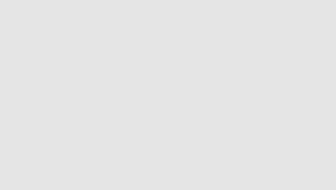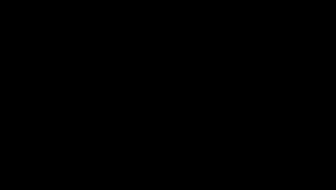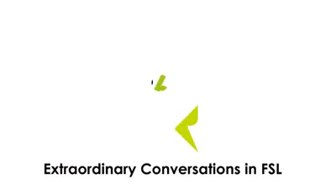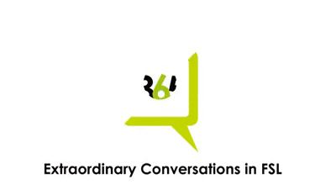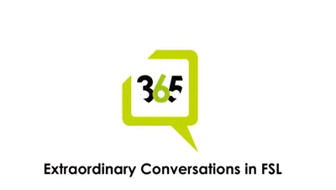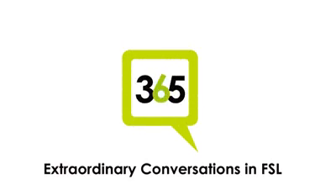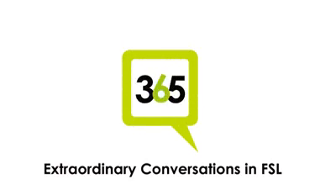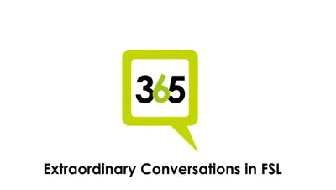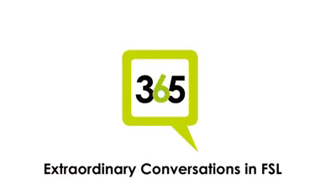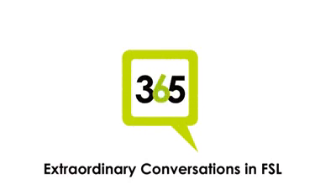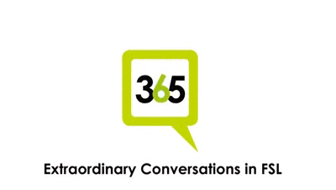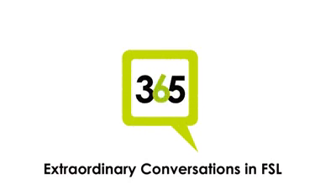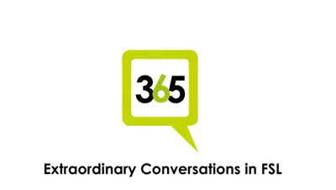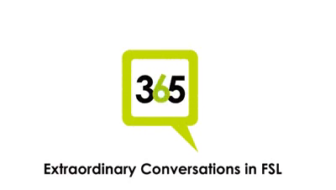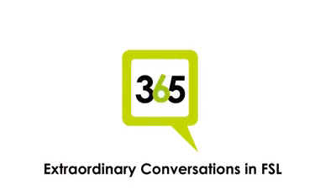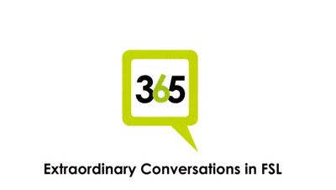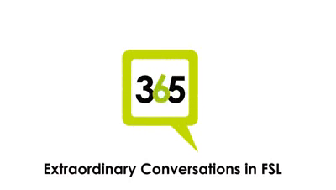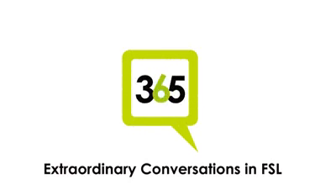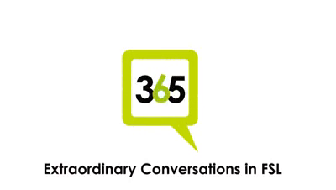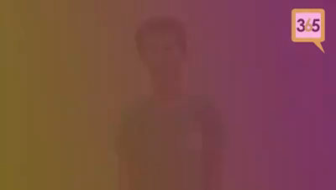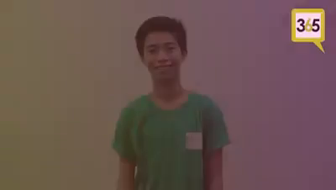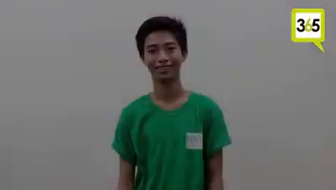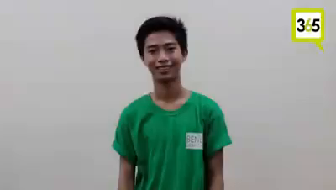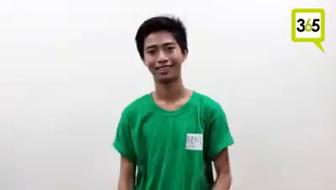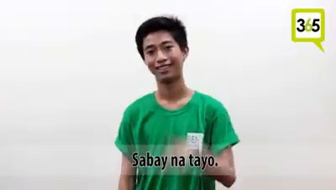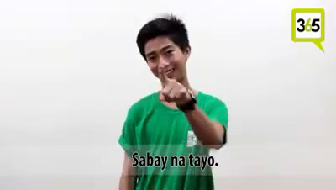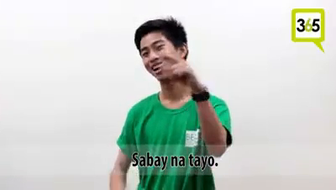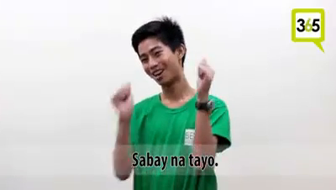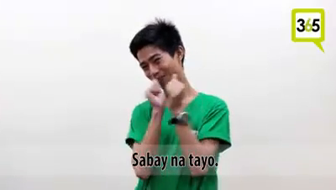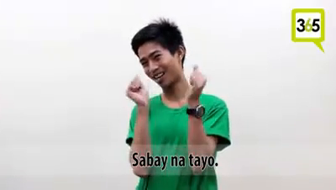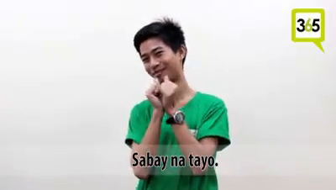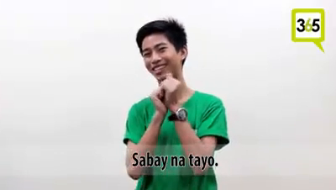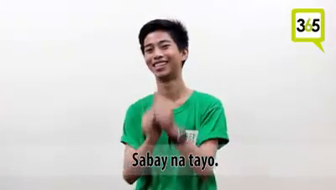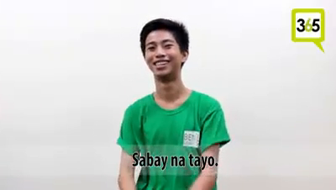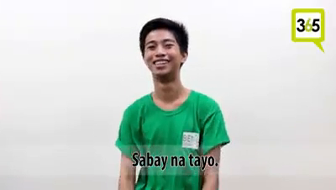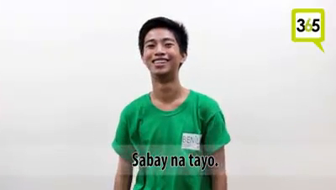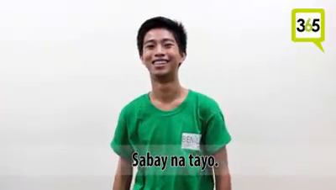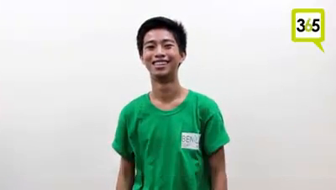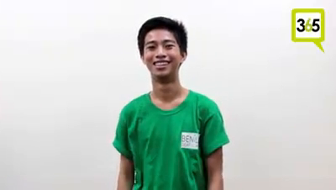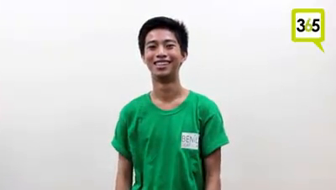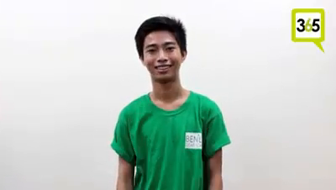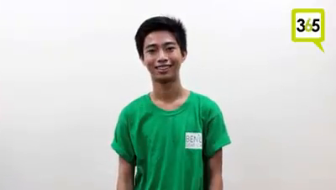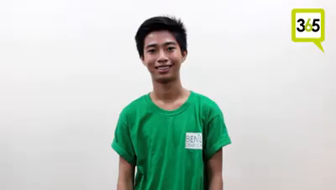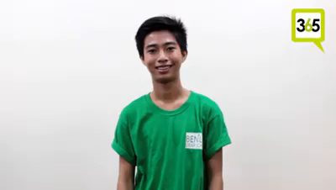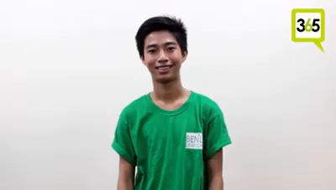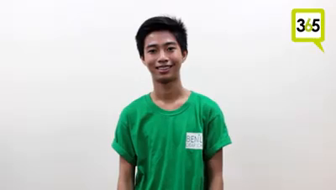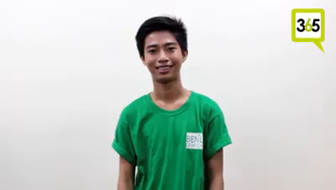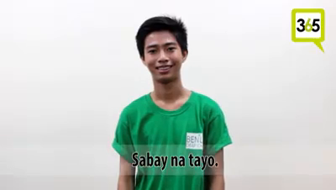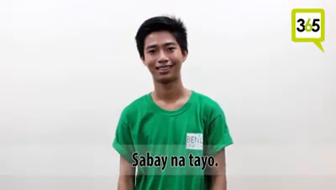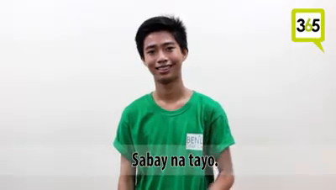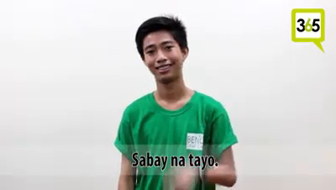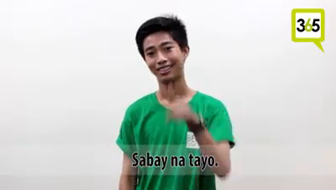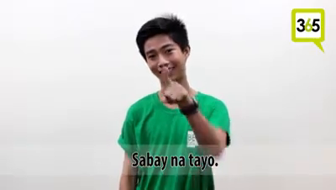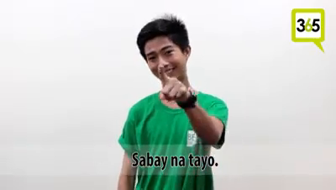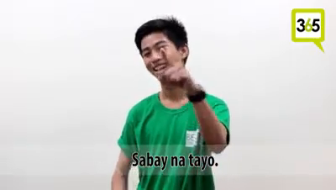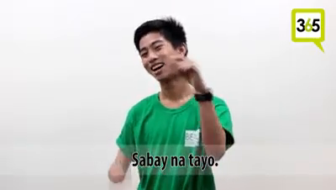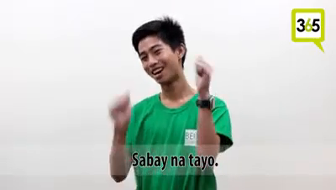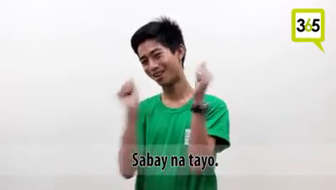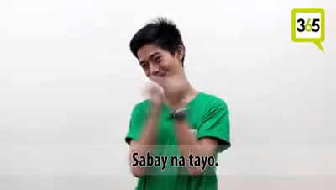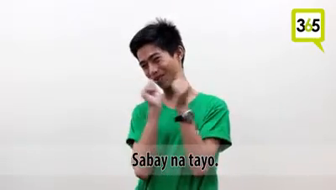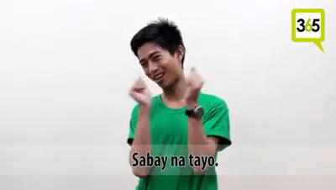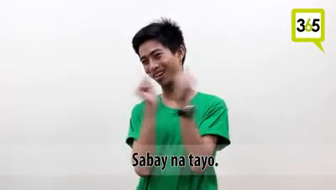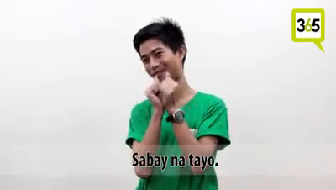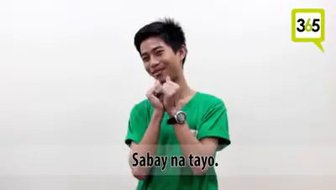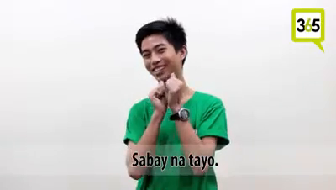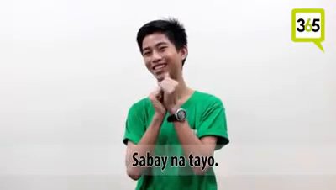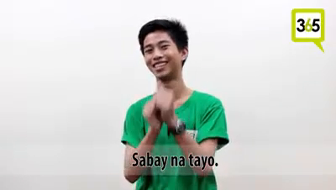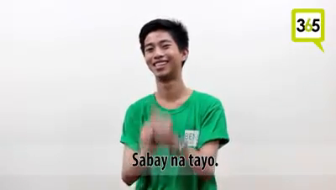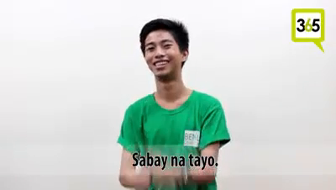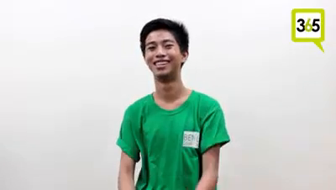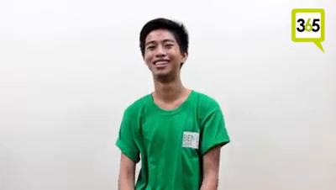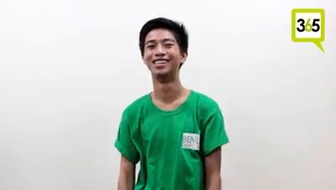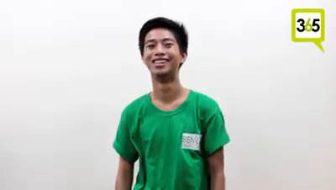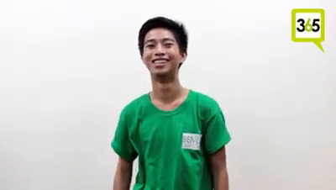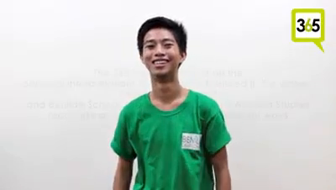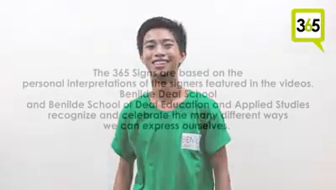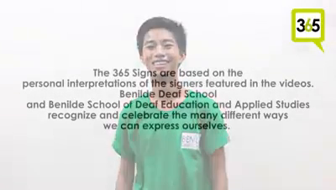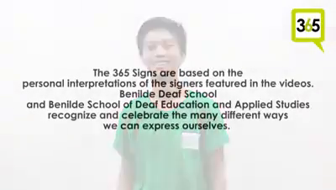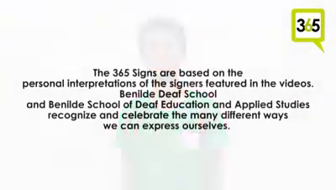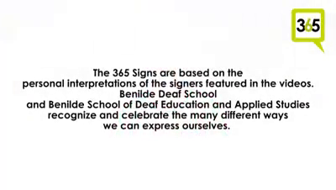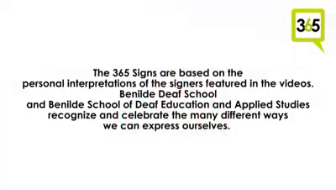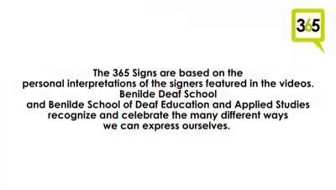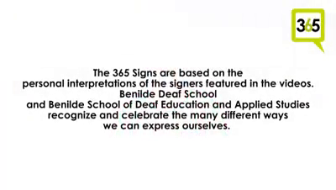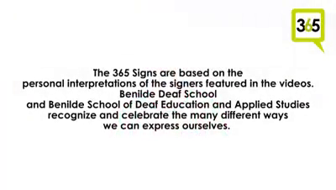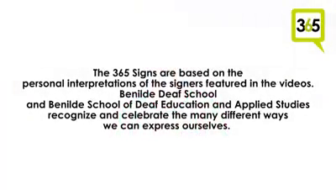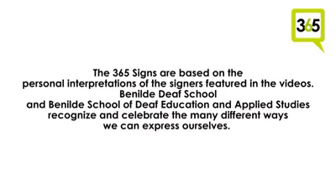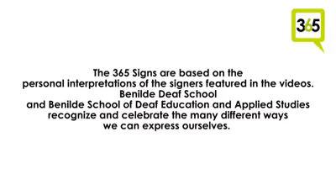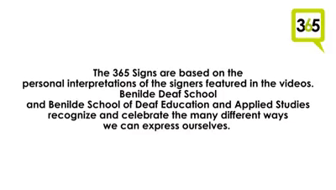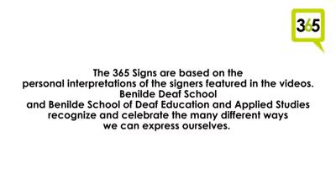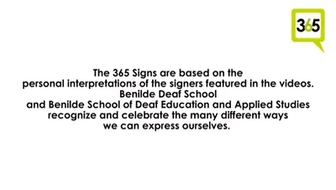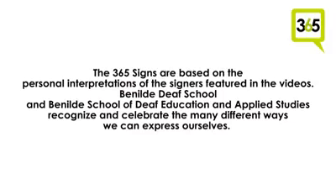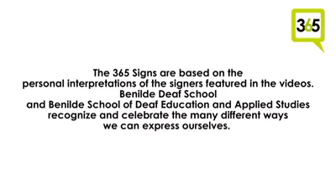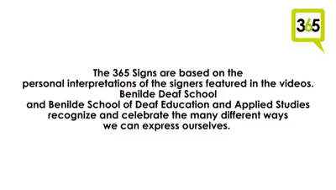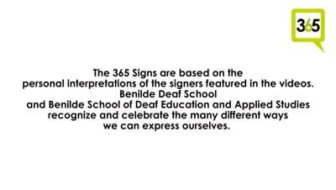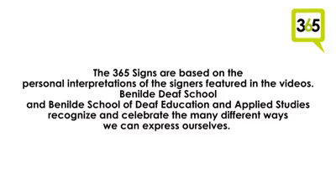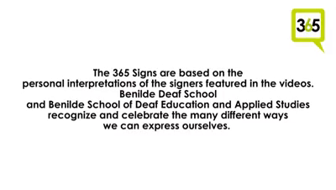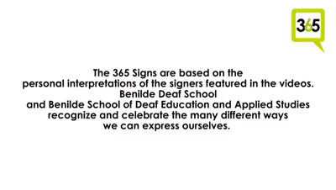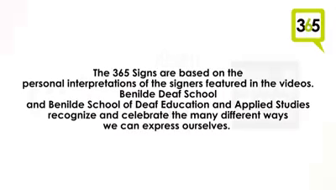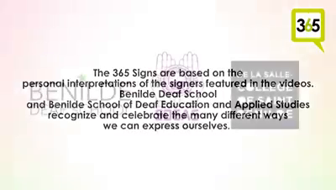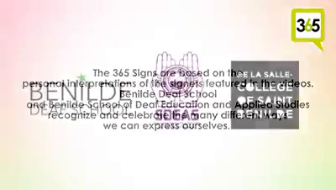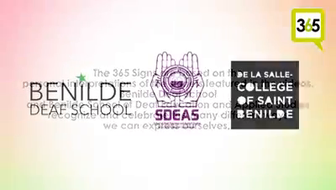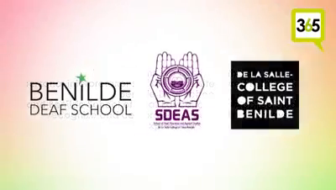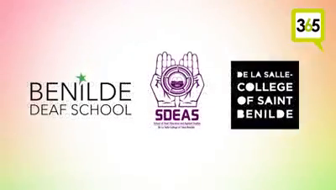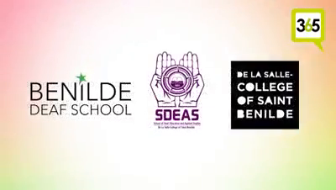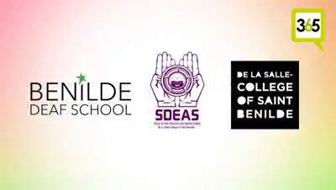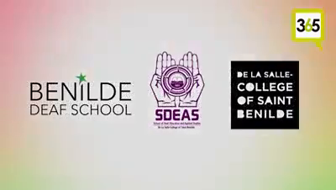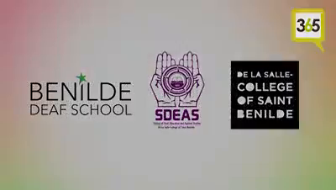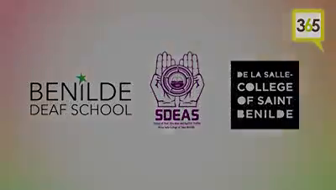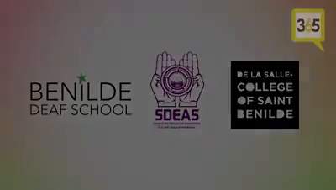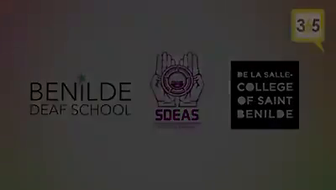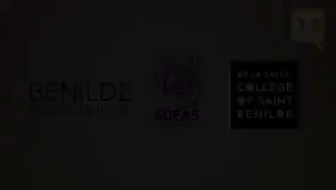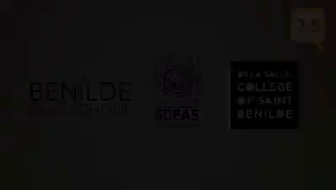Sabah na tayo